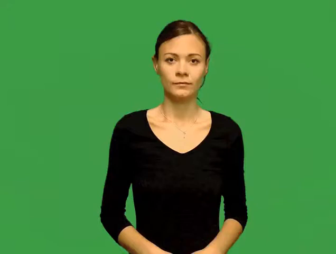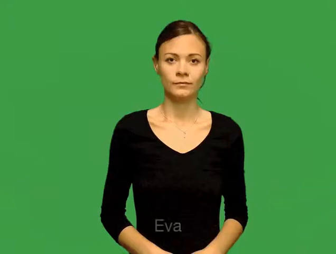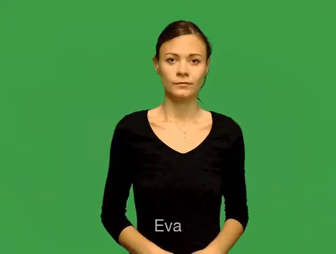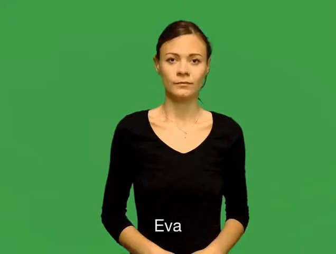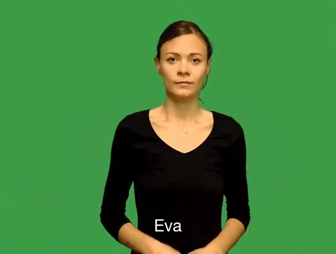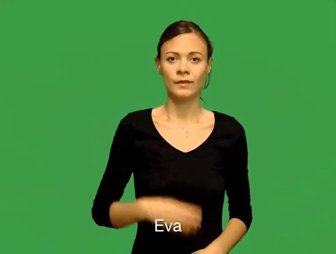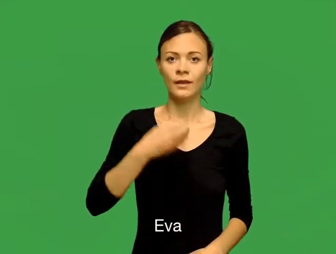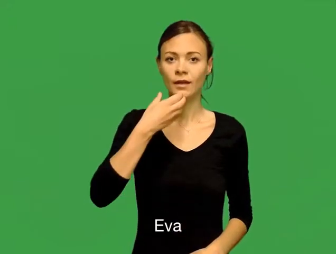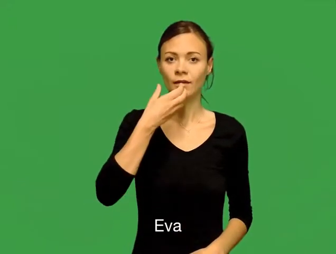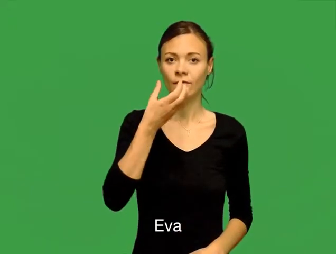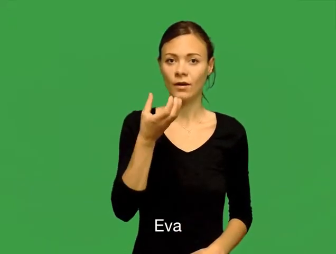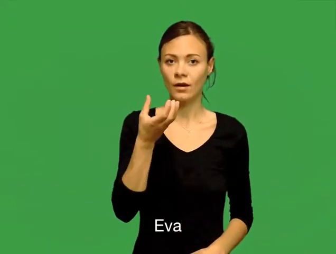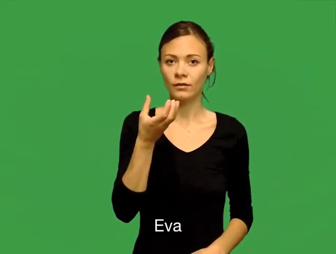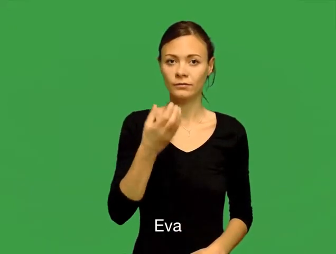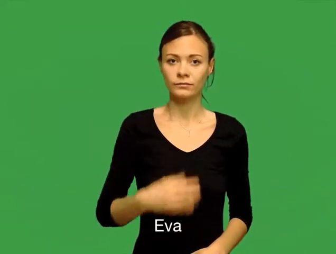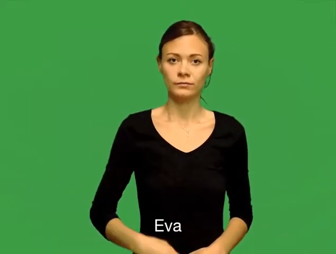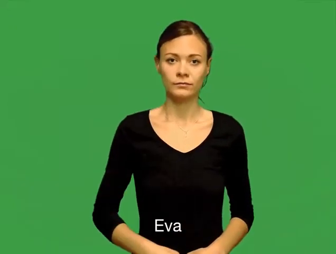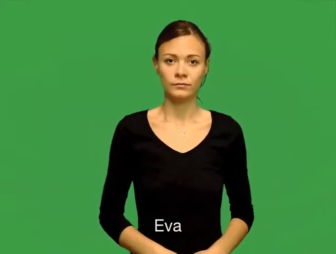Eva